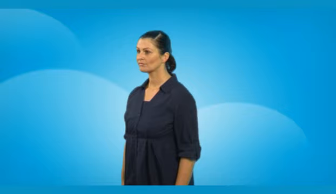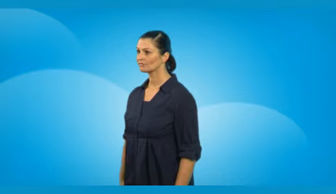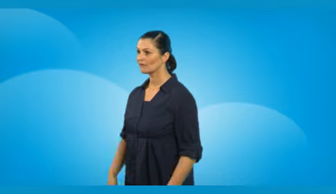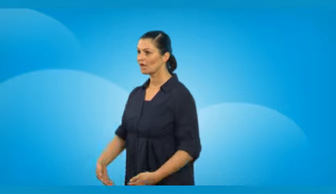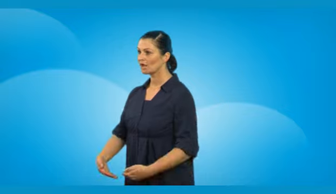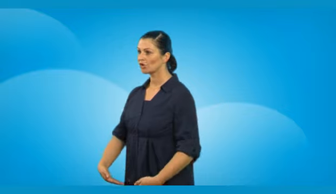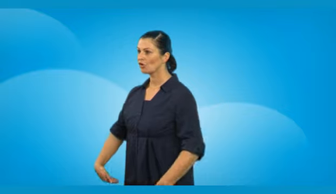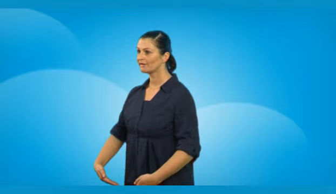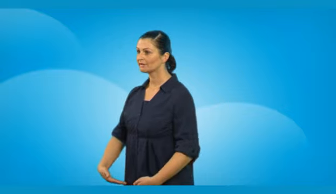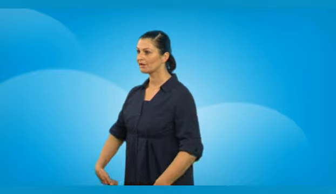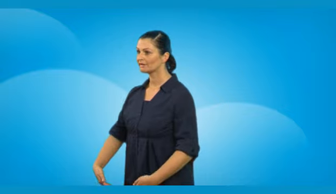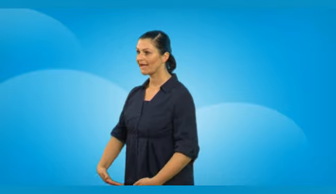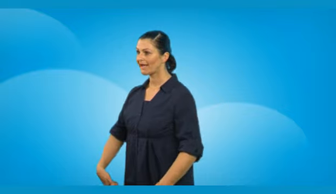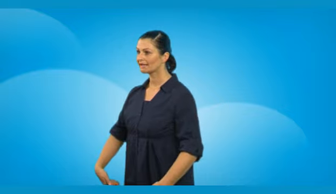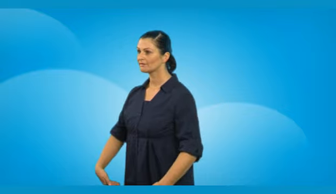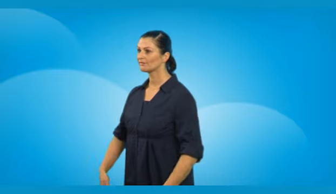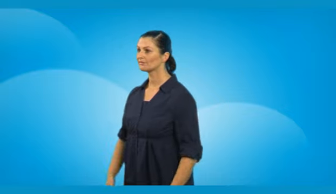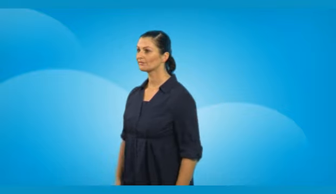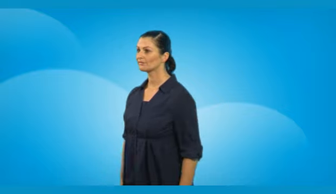Rövidnadrág